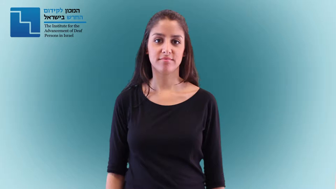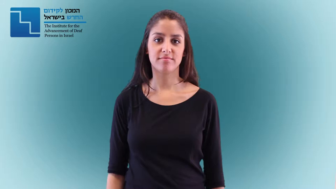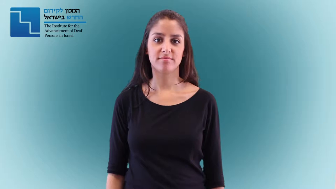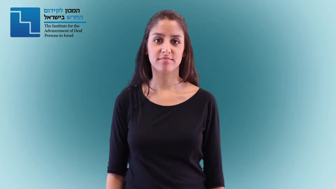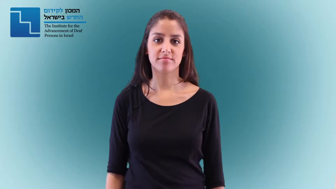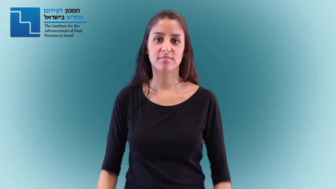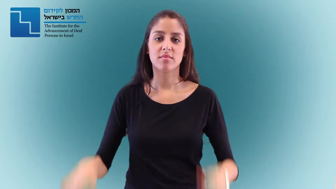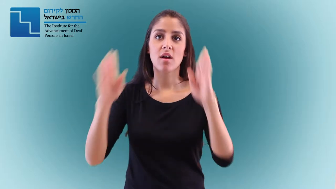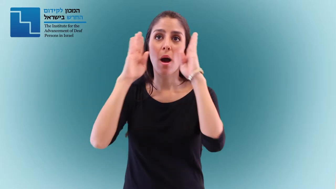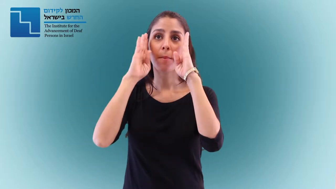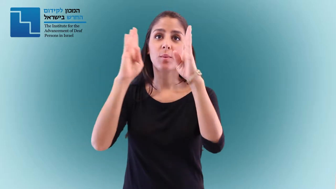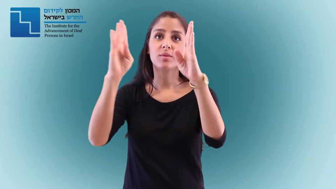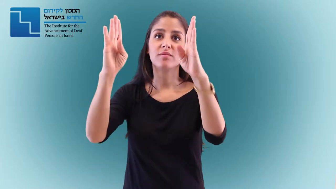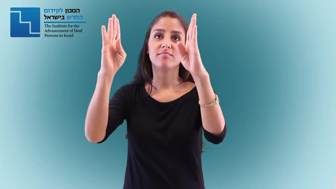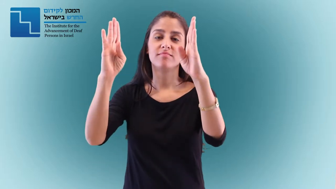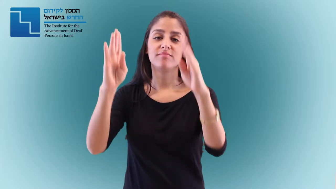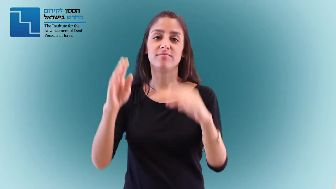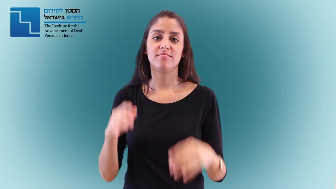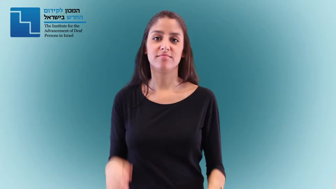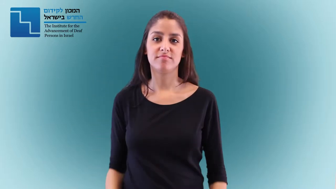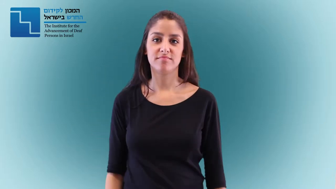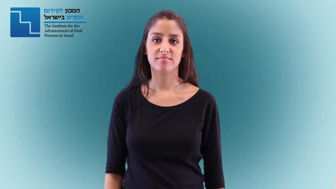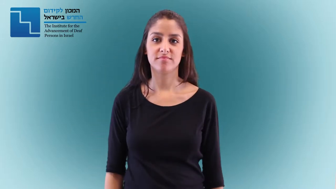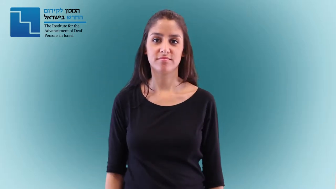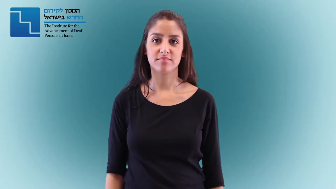אמון